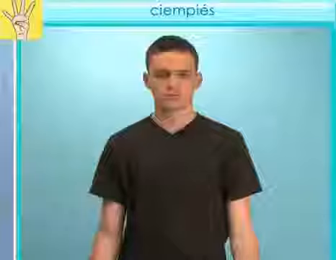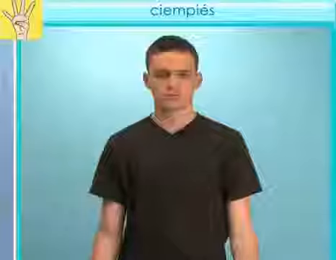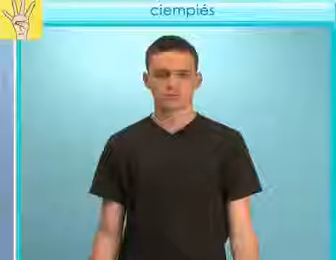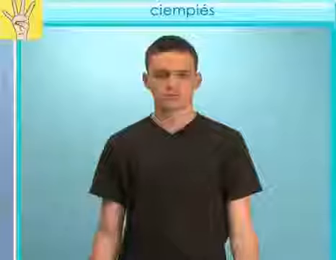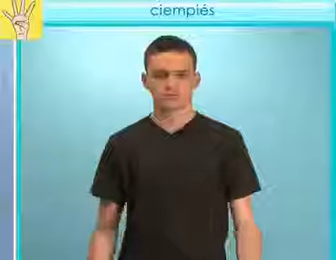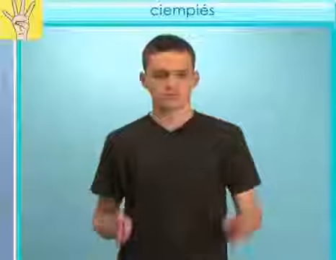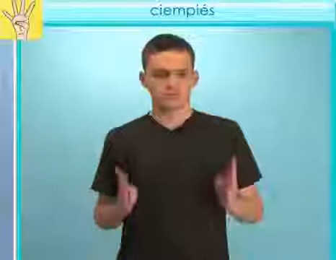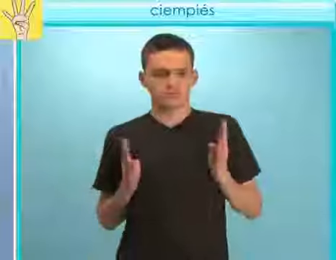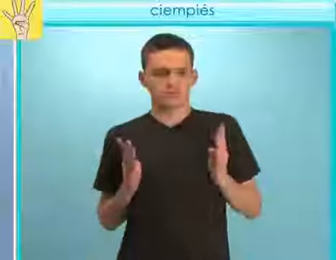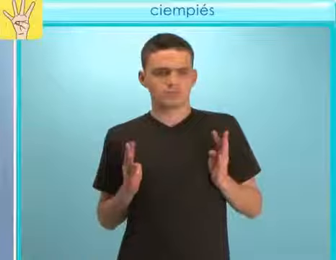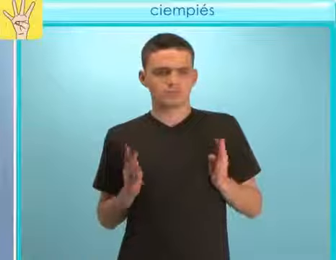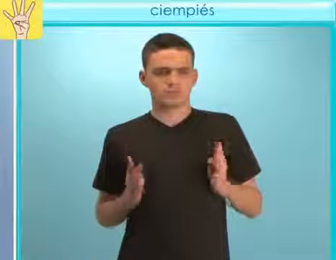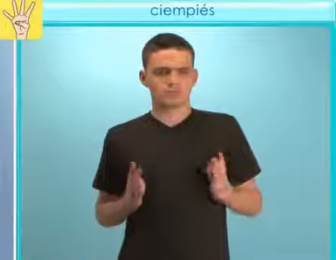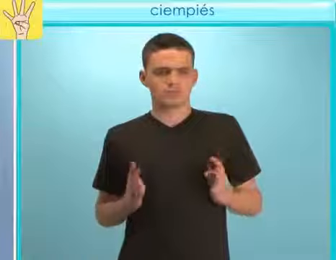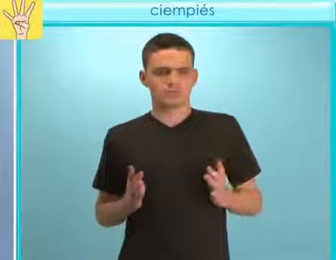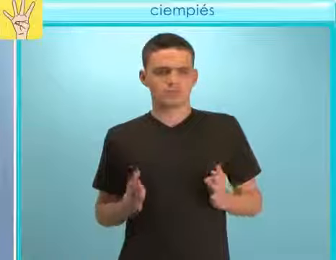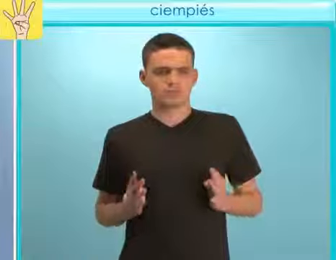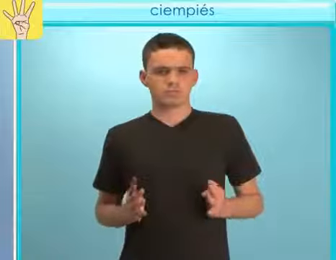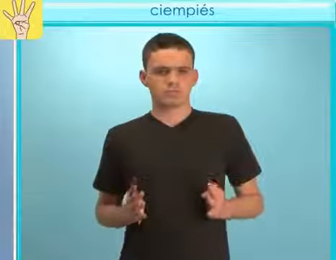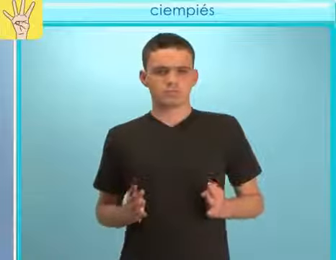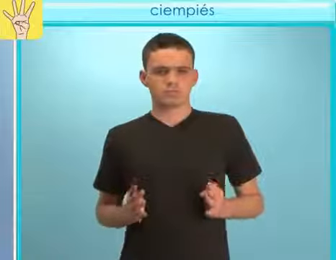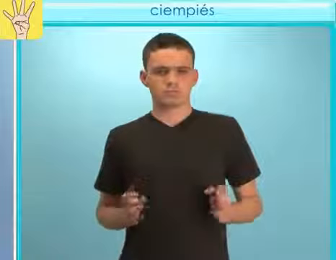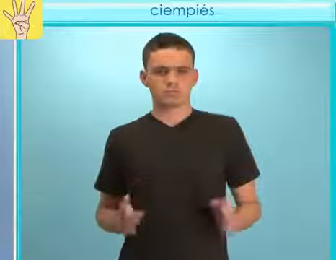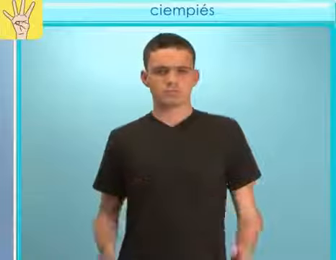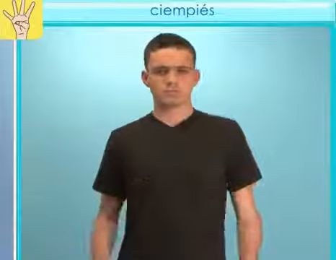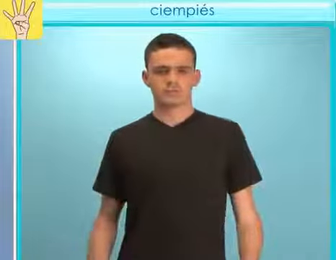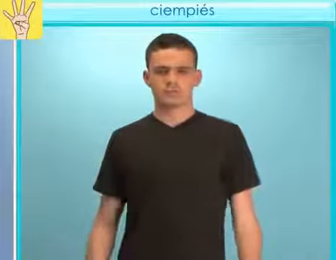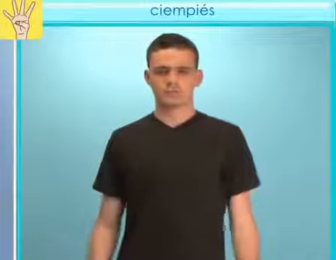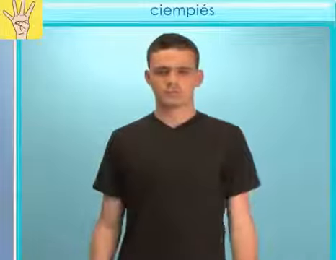CIEMPIÉS